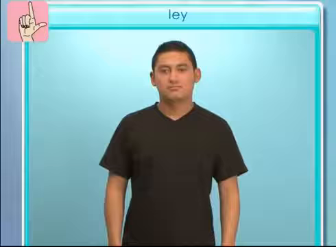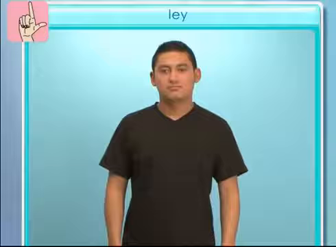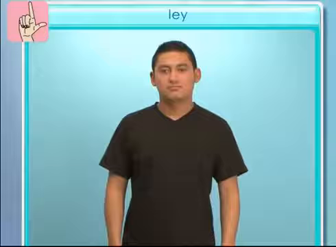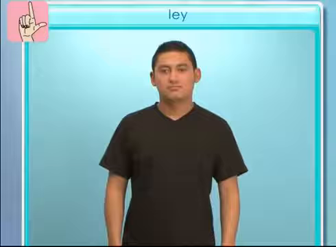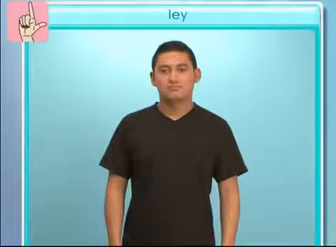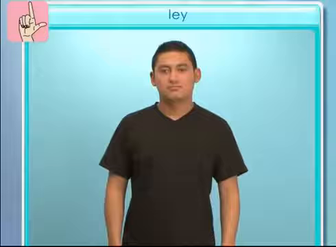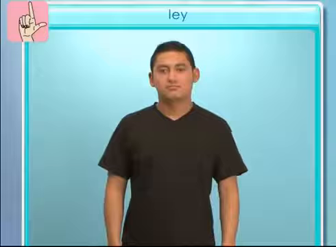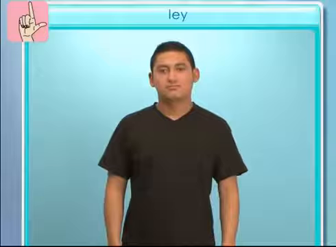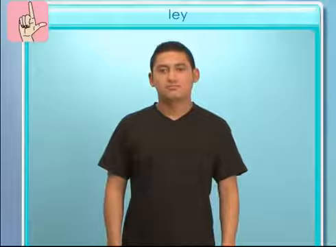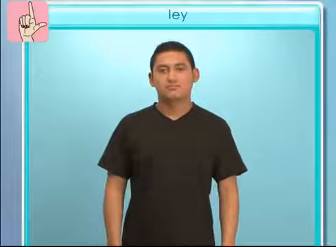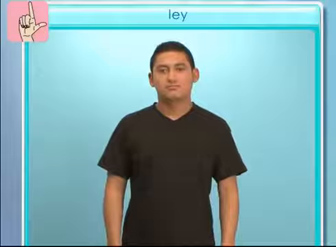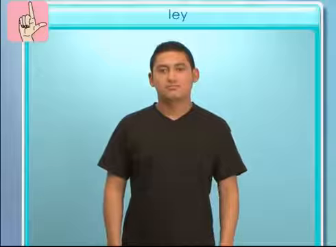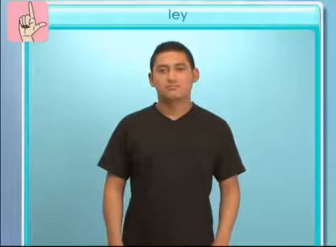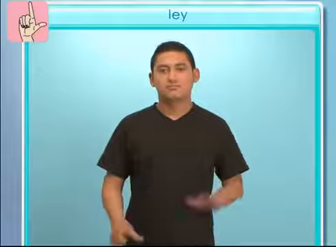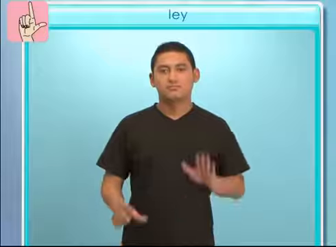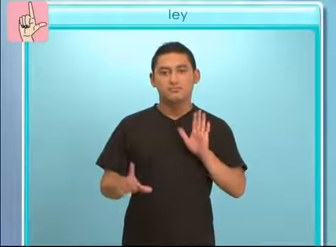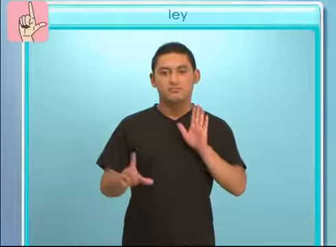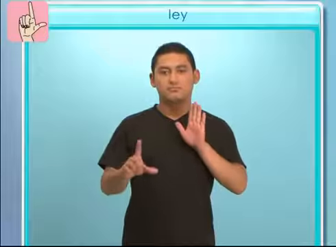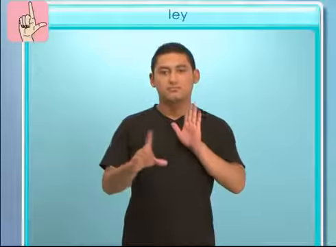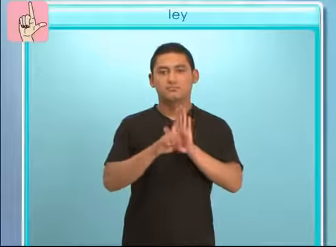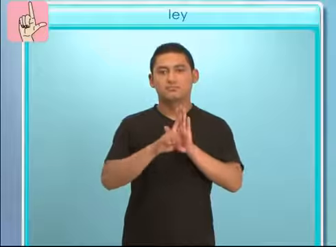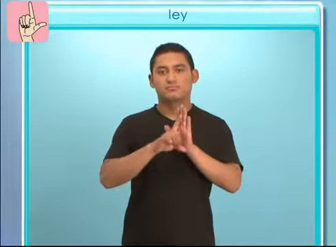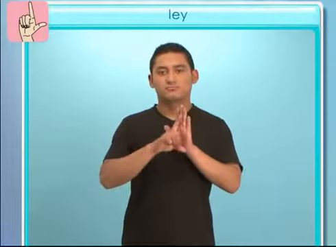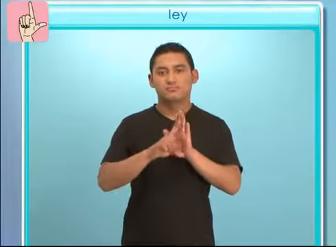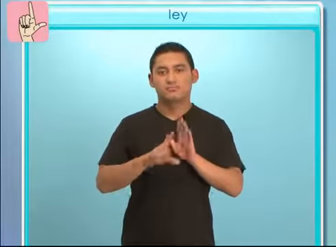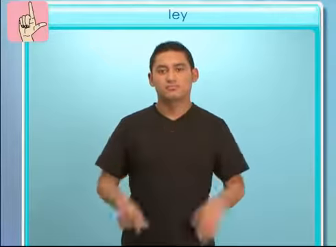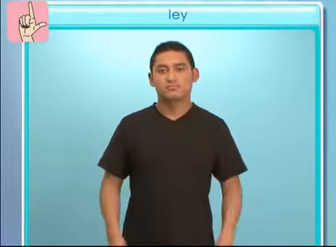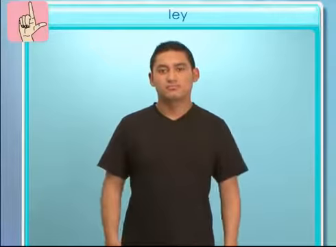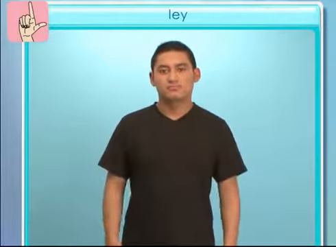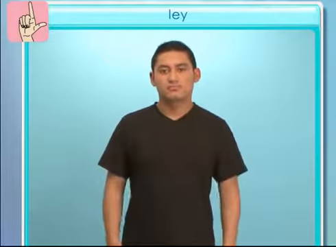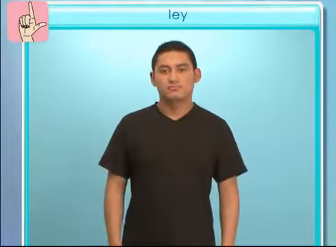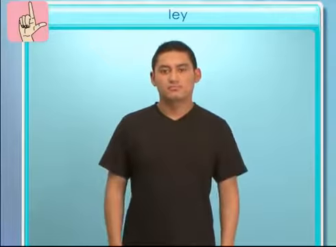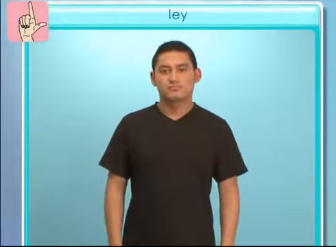Ley